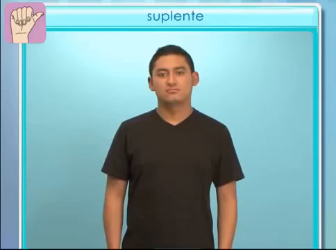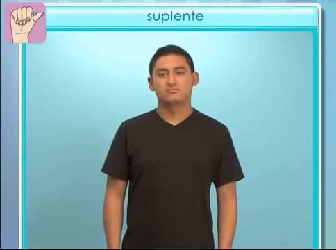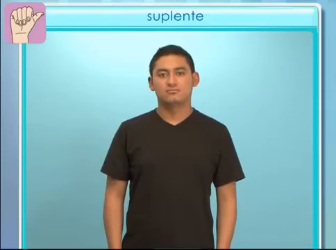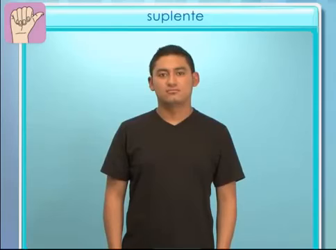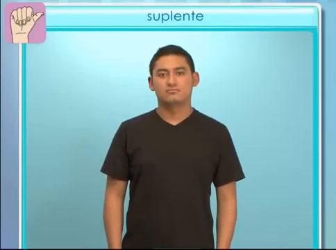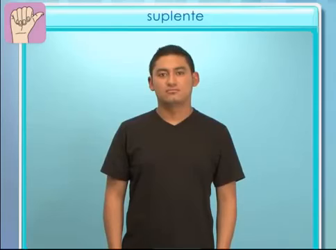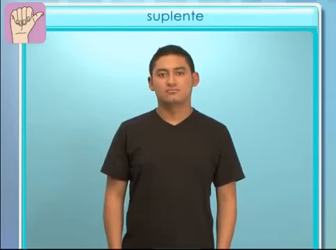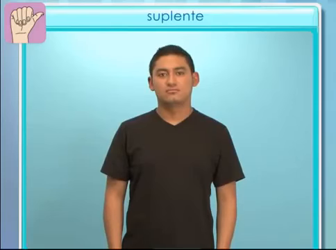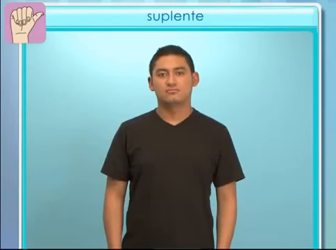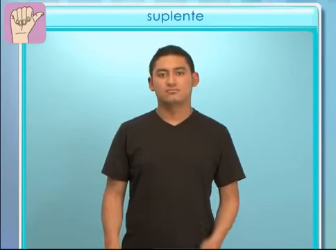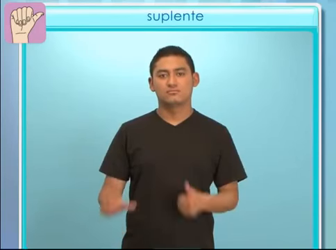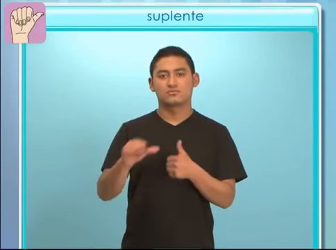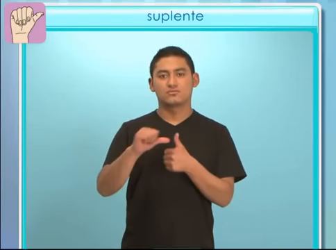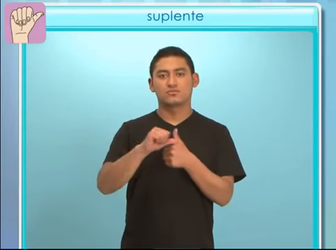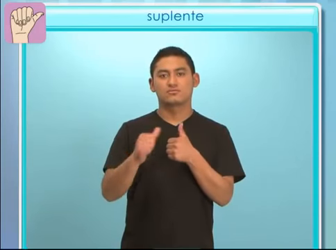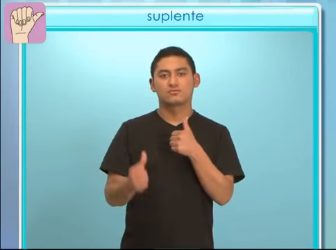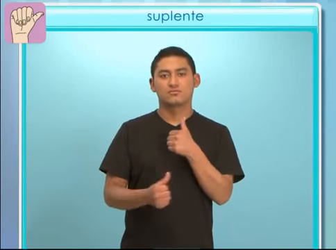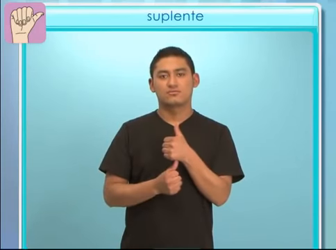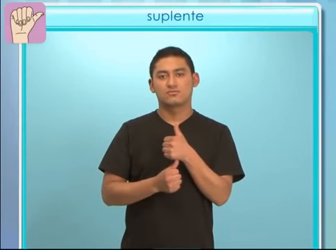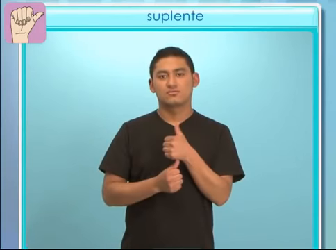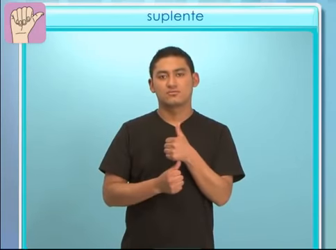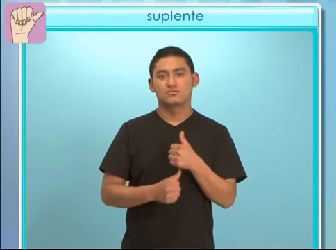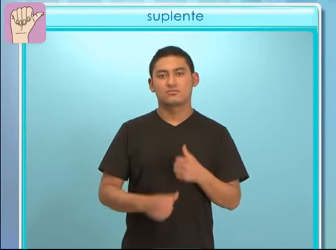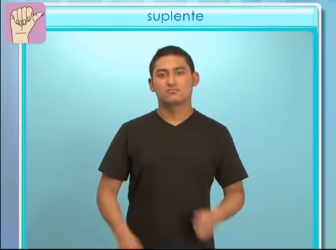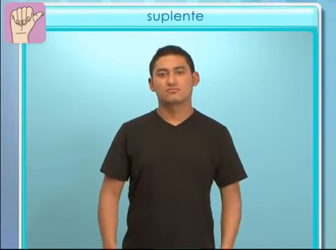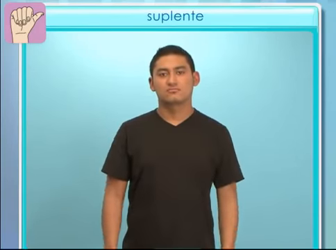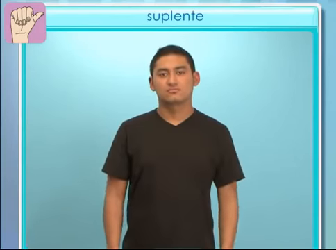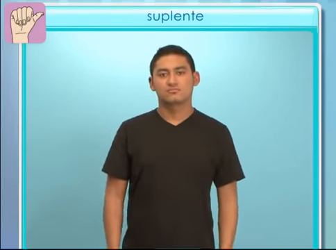SUPLENTE